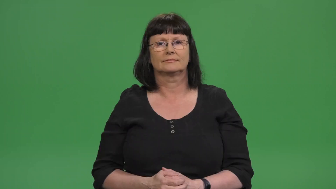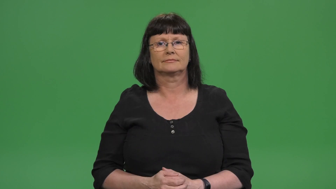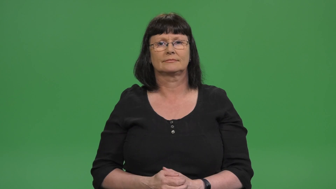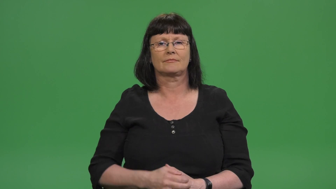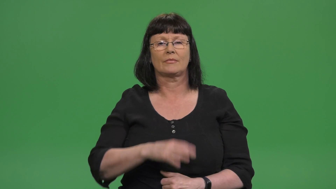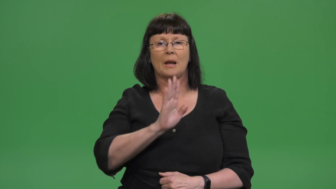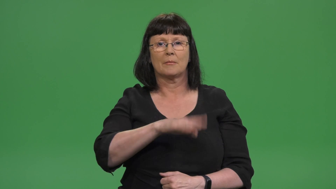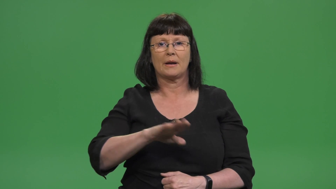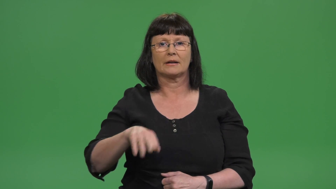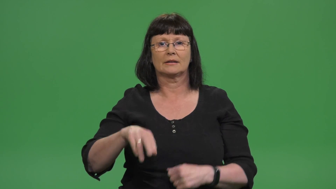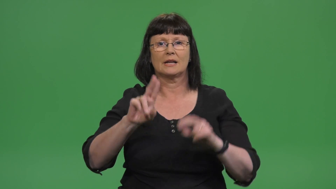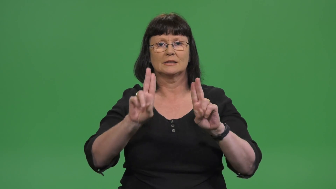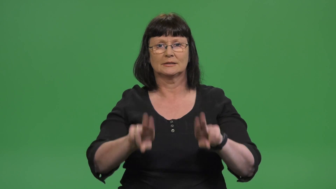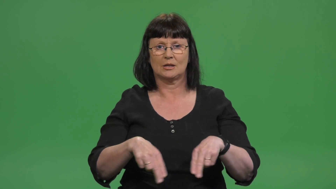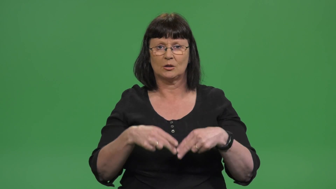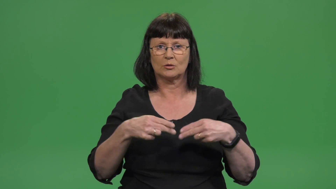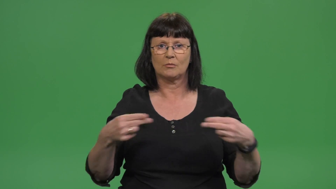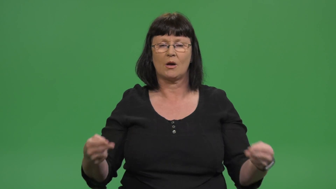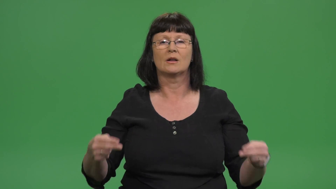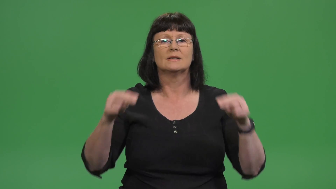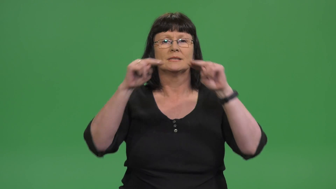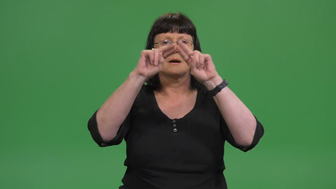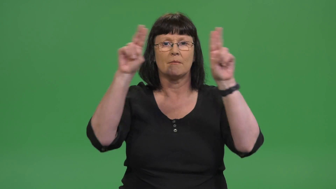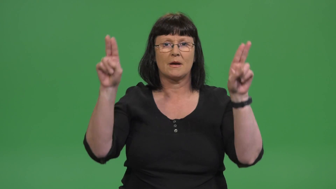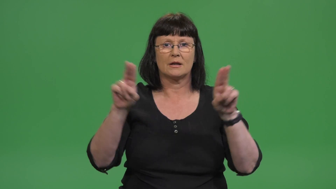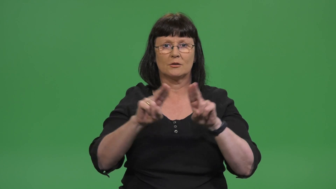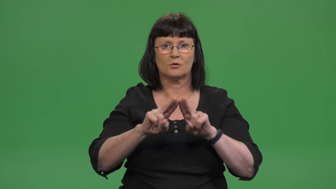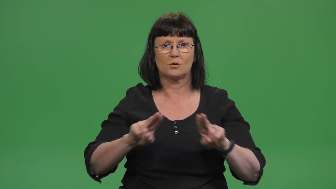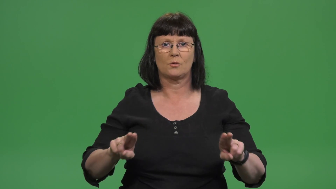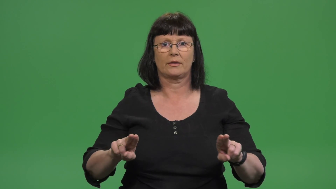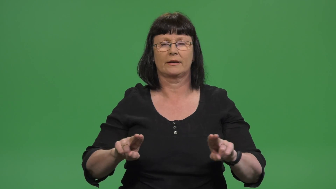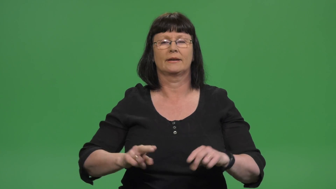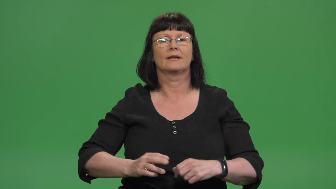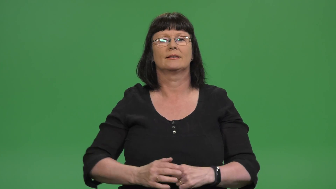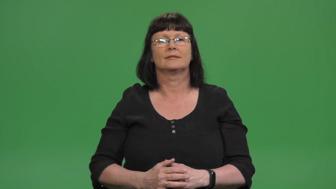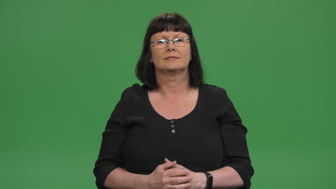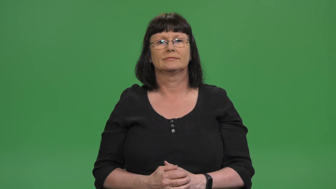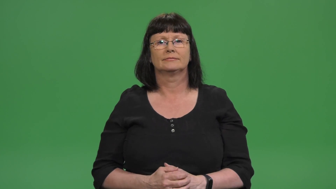Barnasáttmáli SÞ